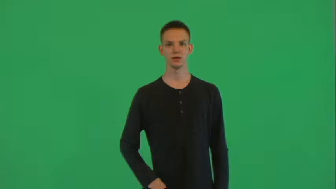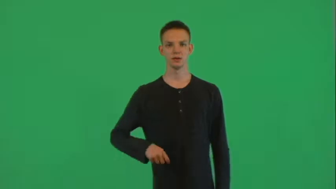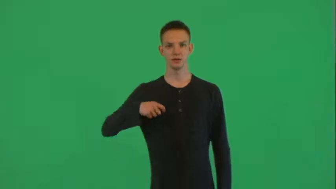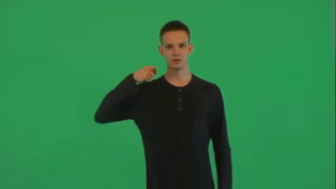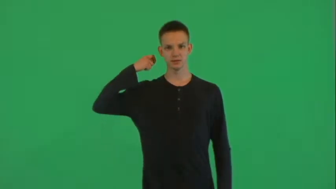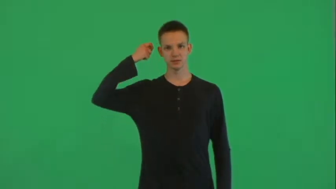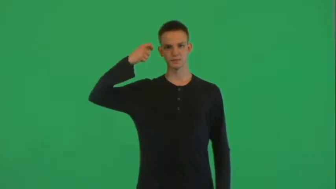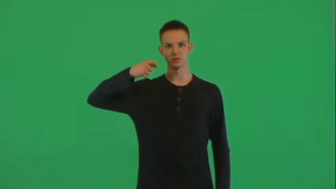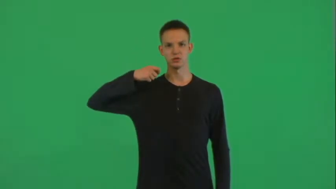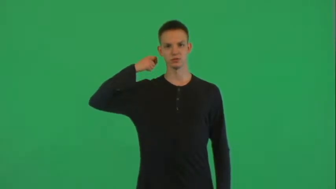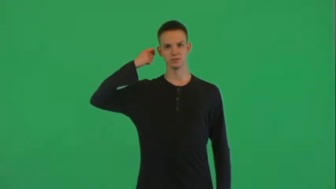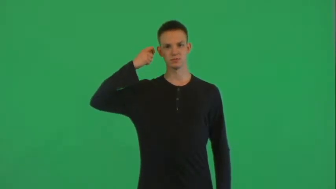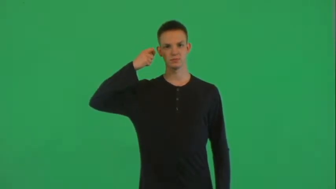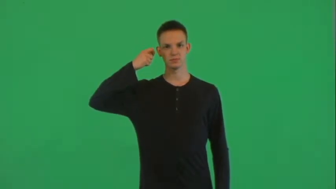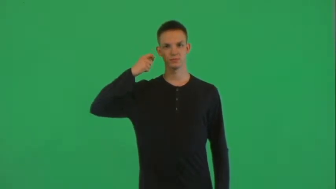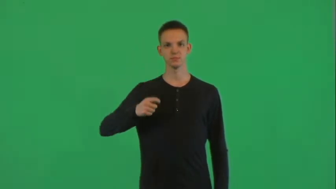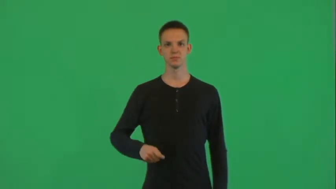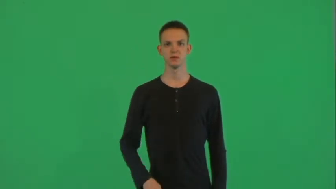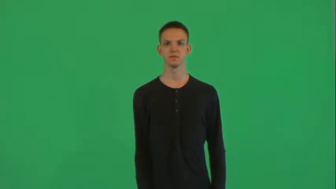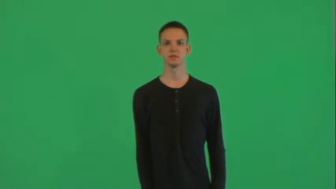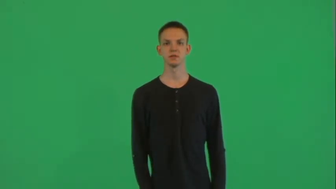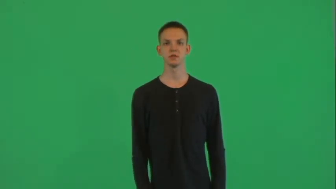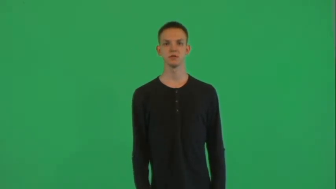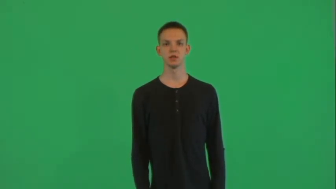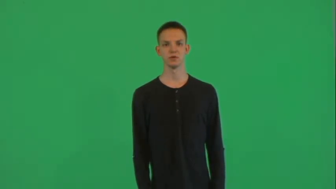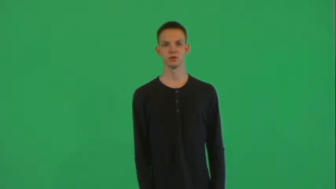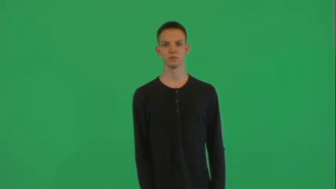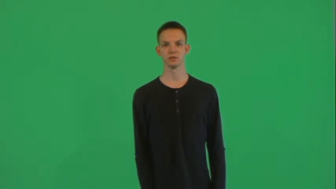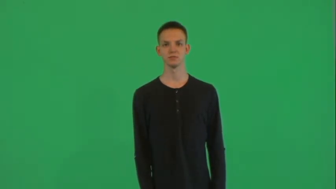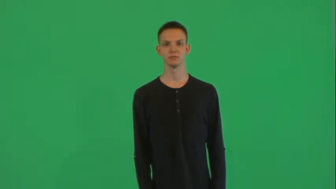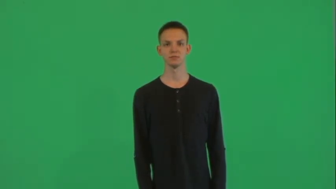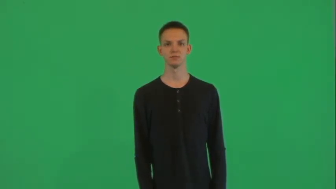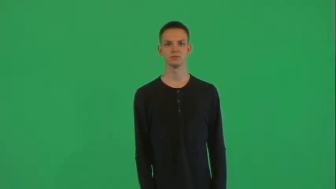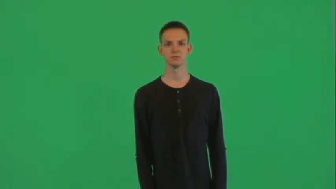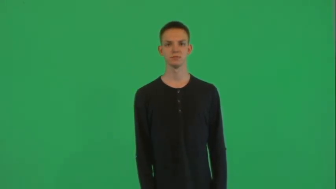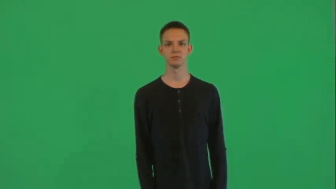zadzwonić